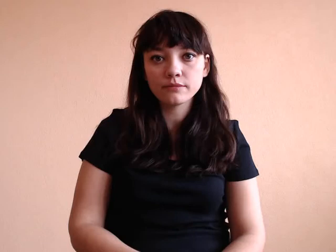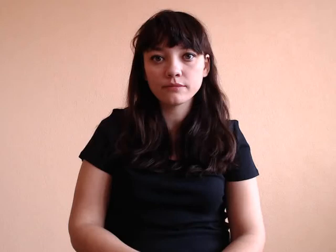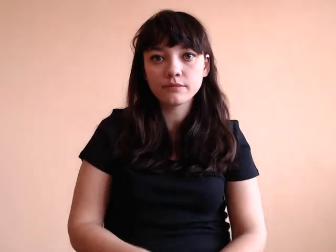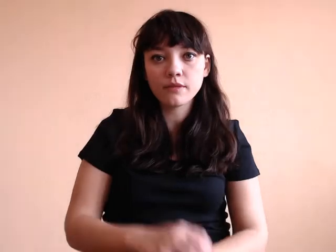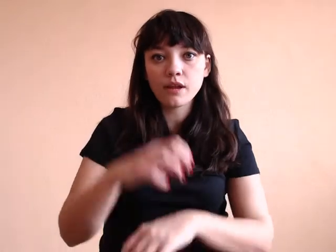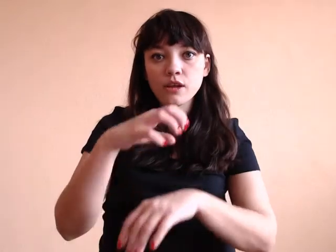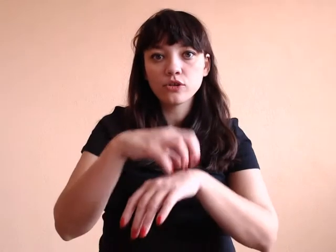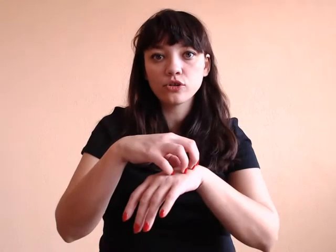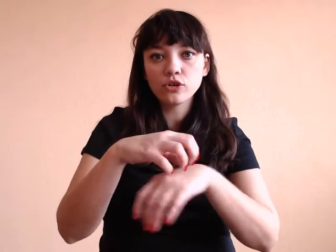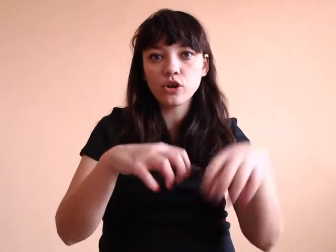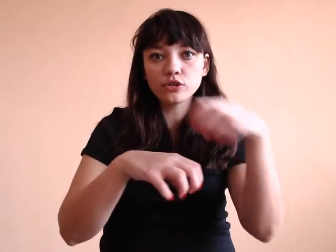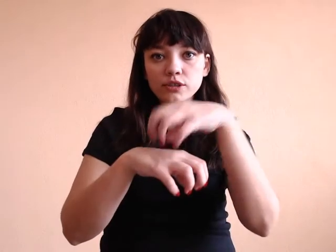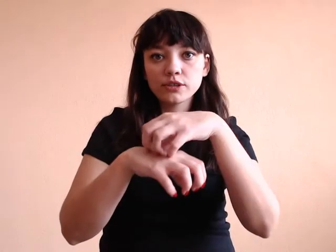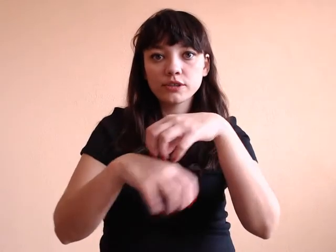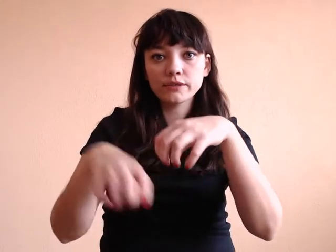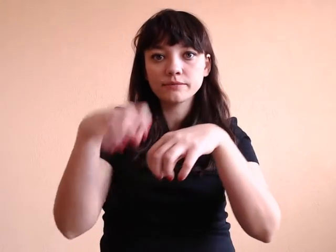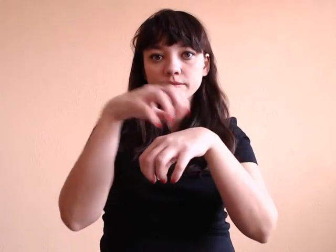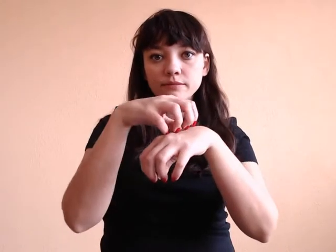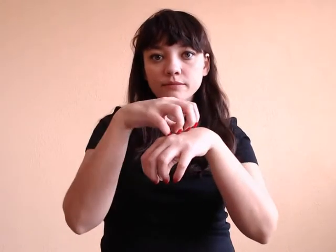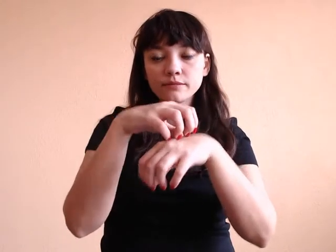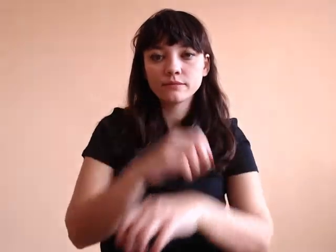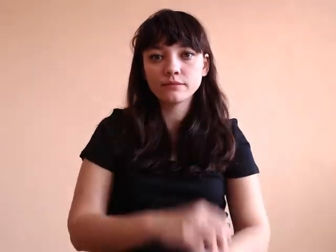KLOCKI